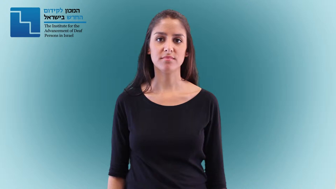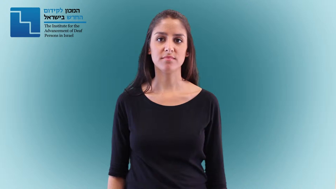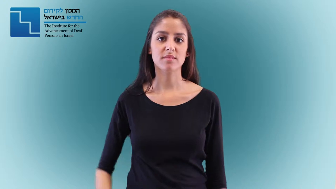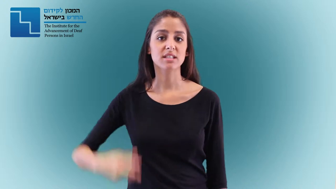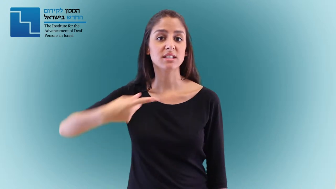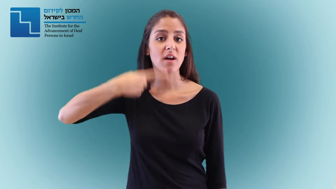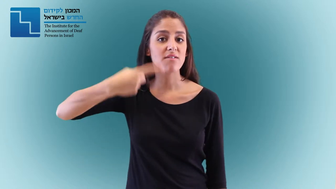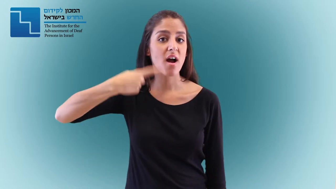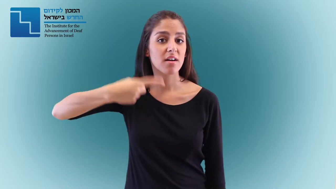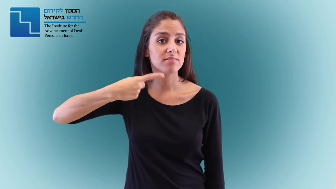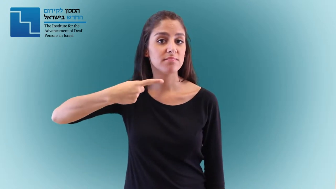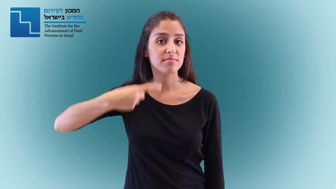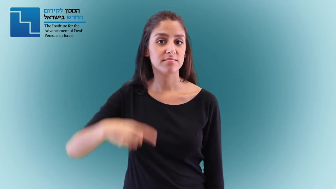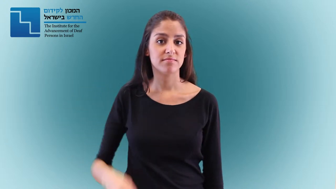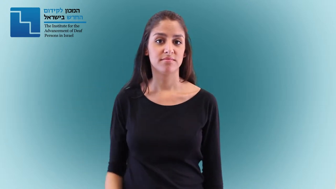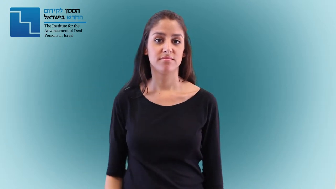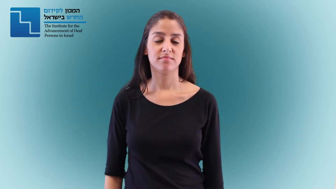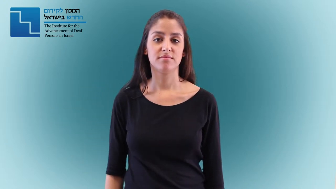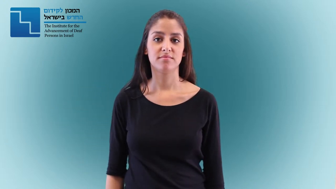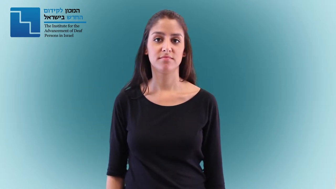שפה